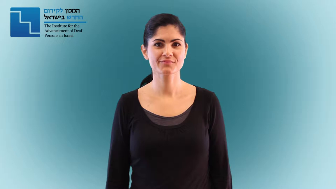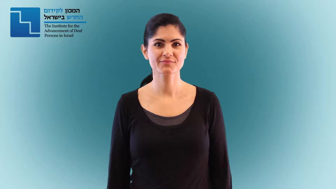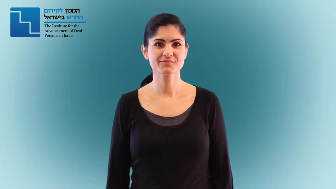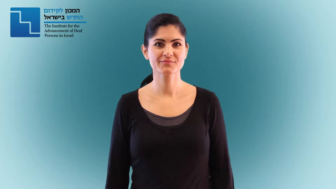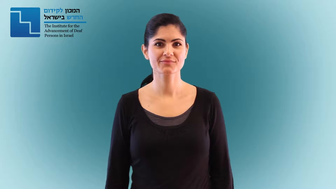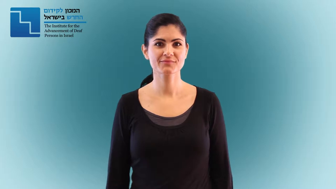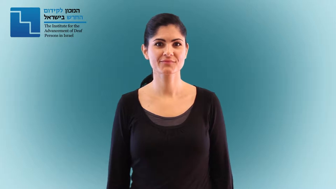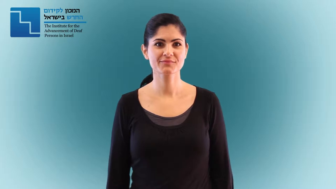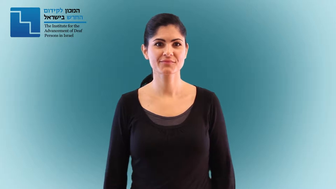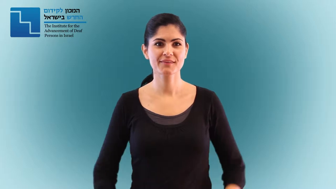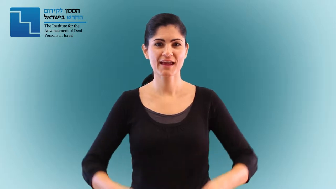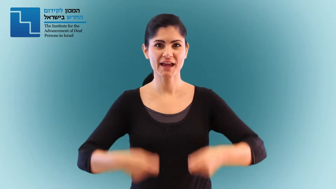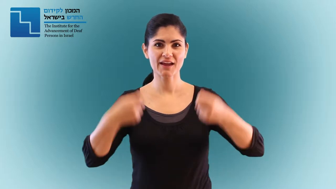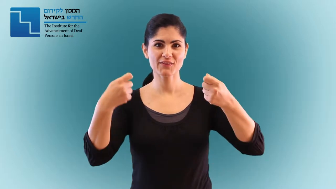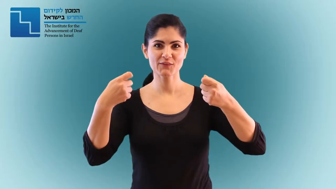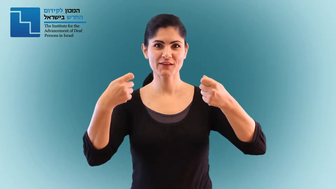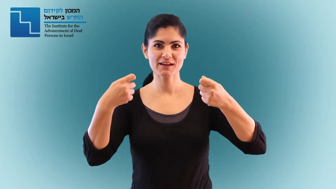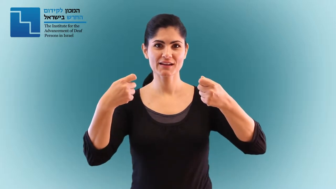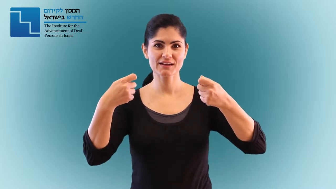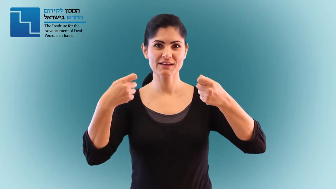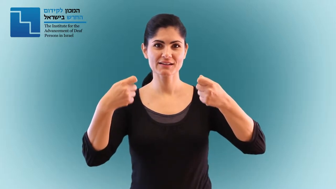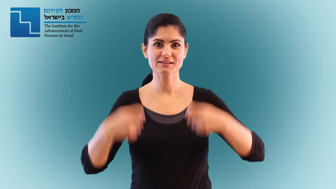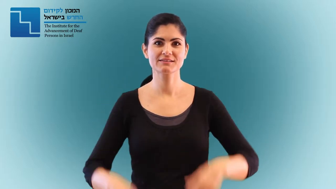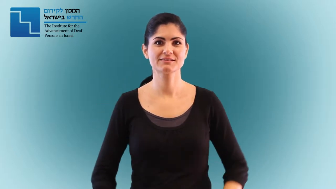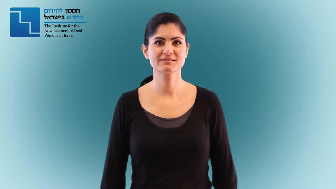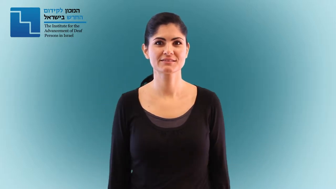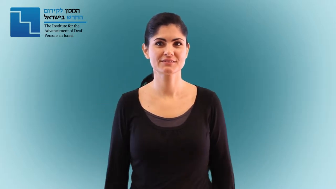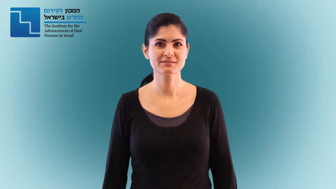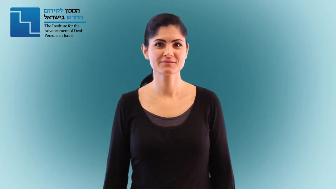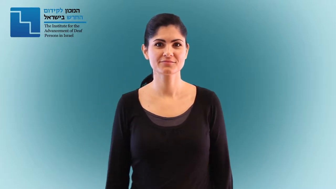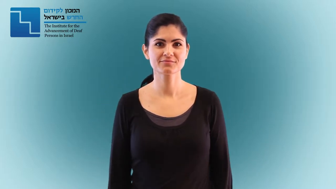חינוך